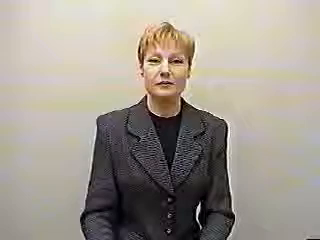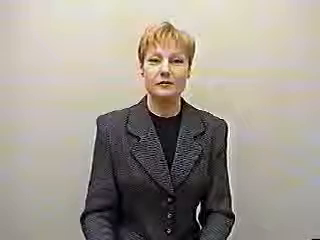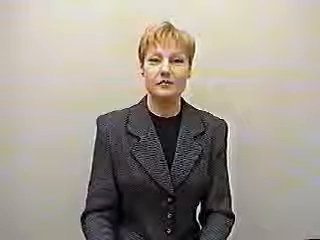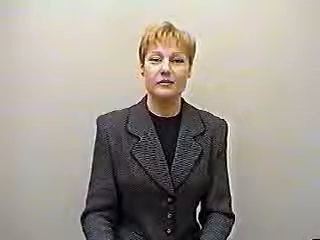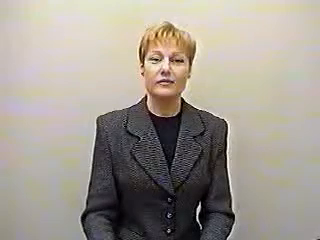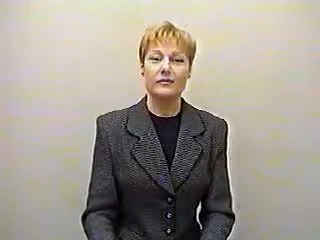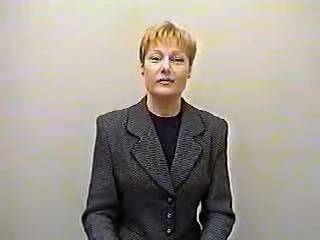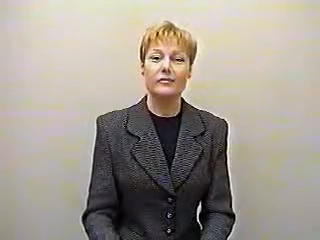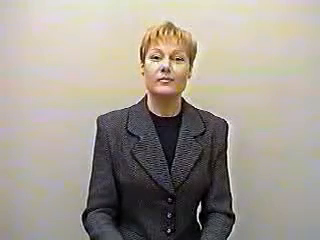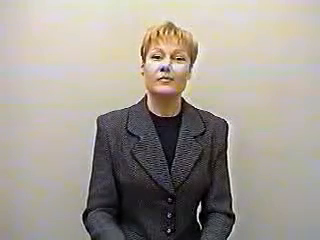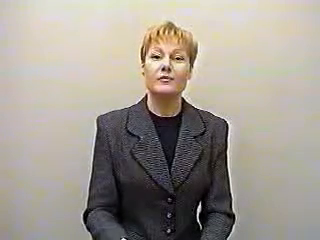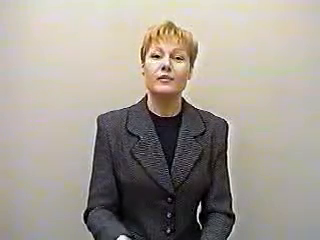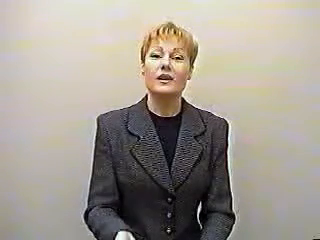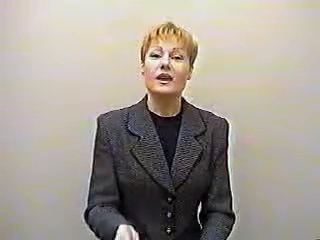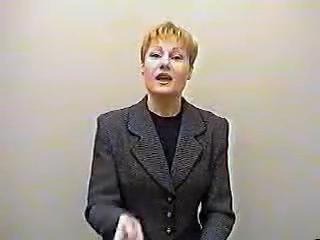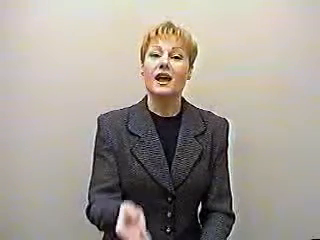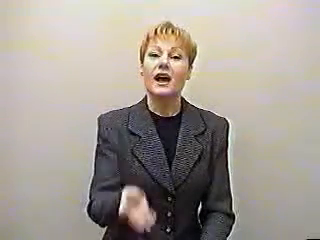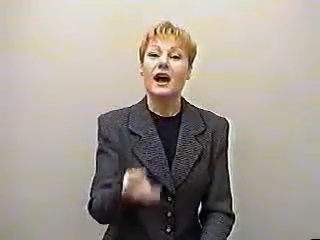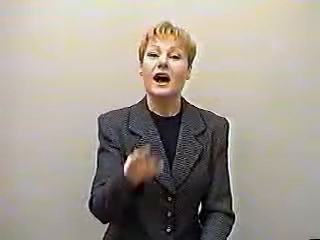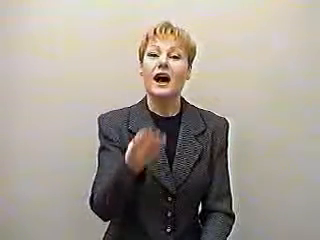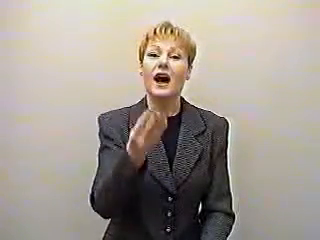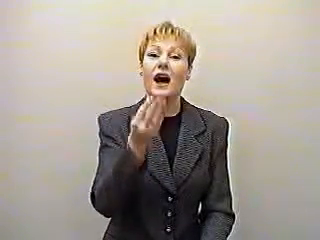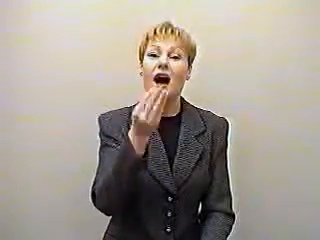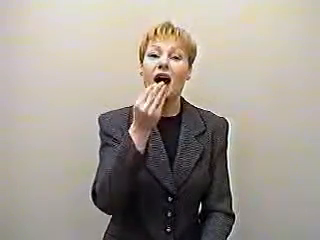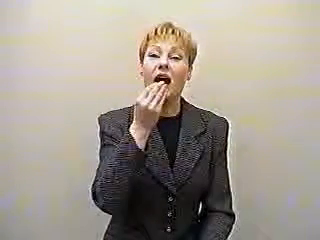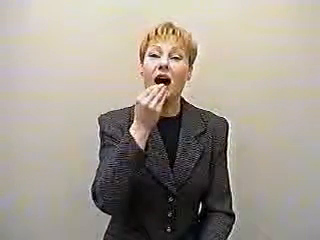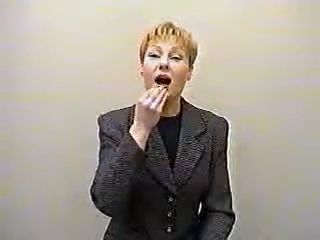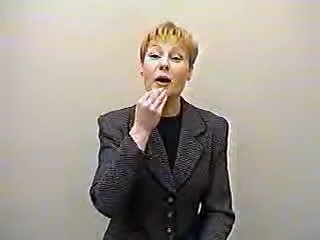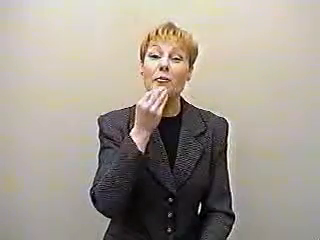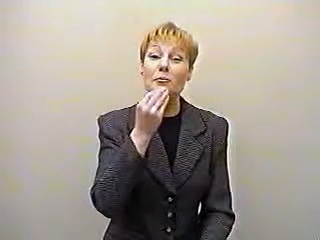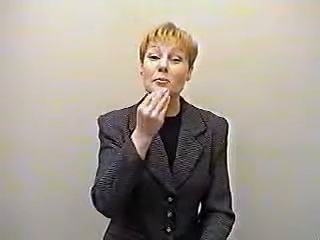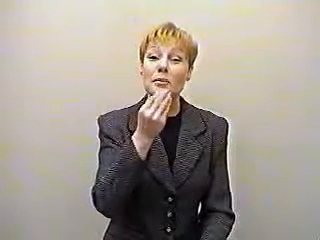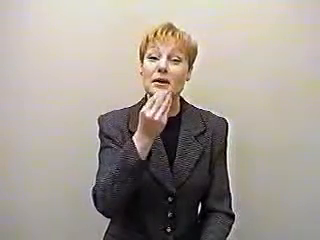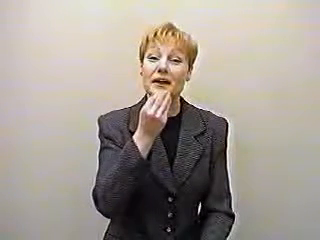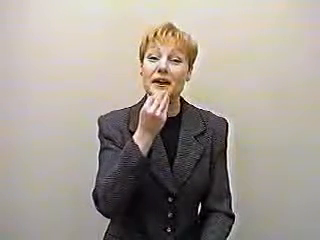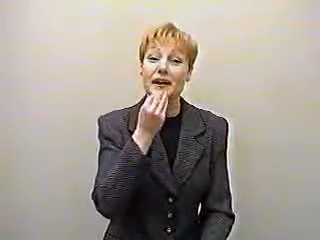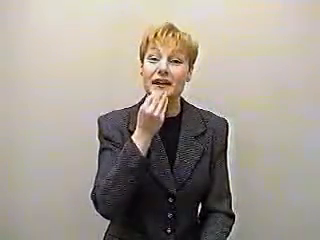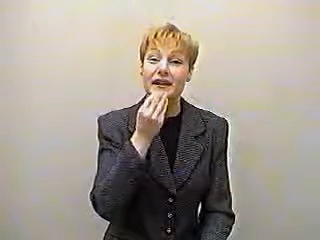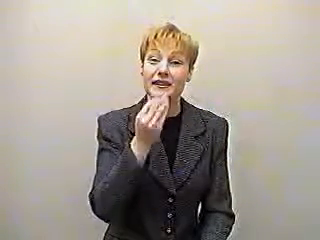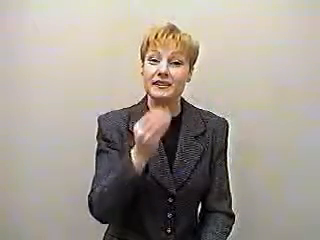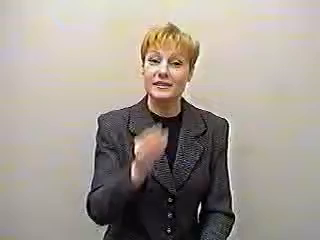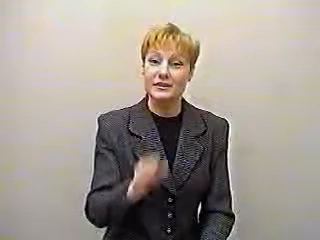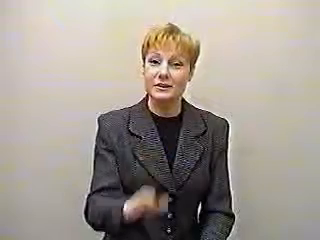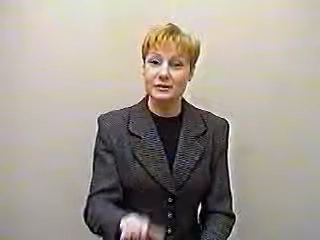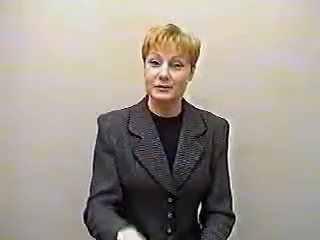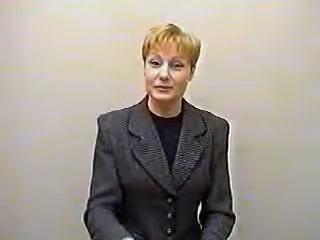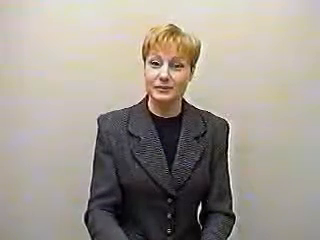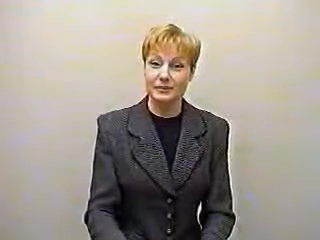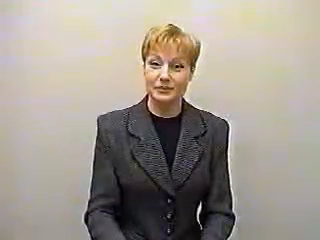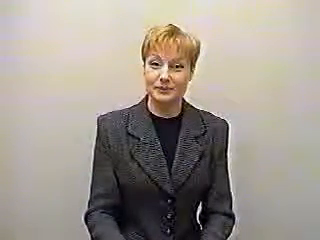обед